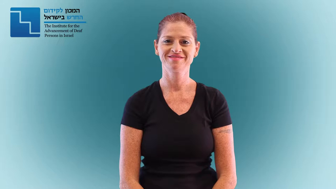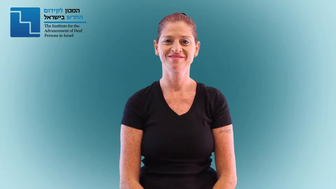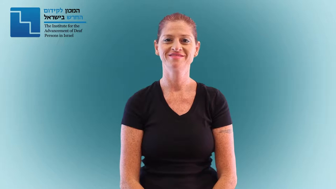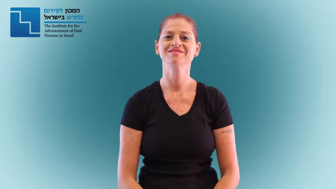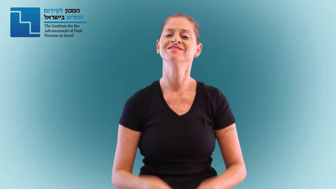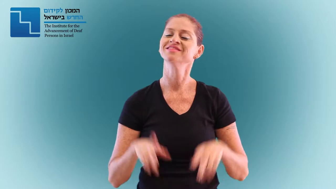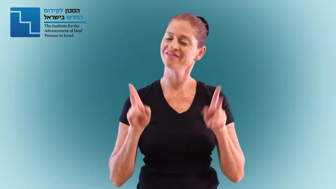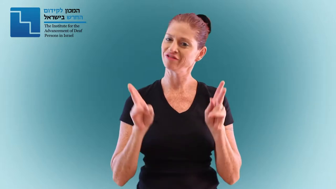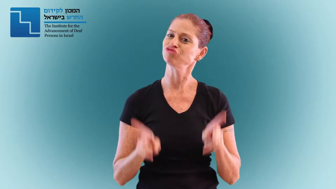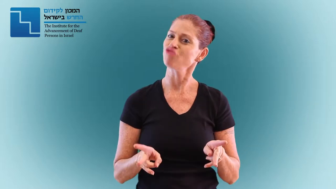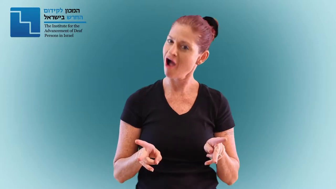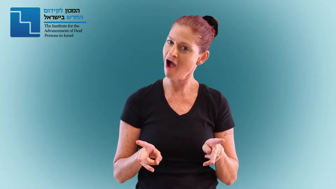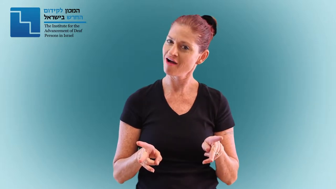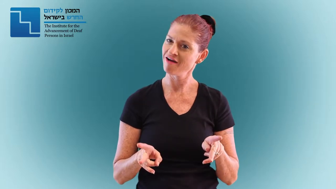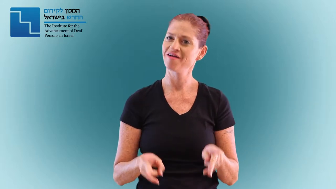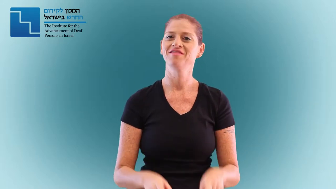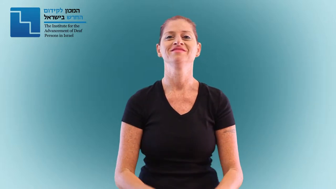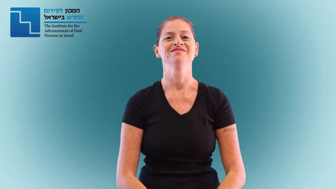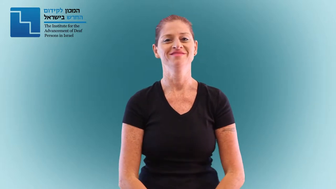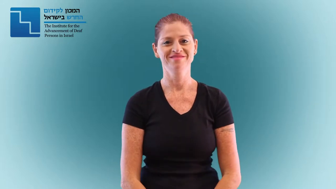אפשר